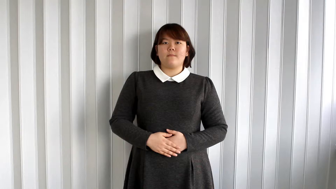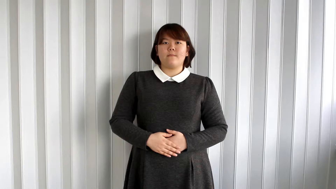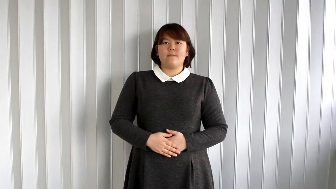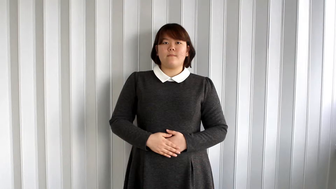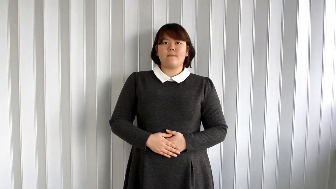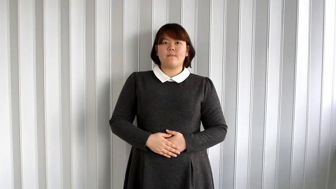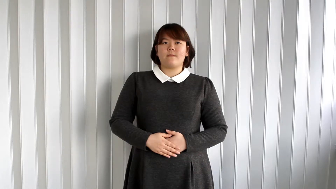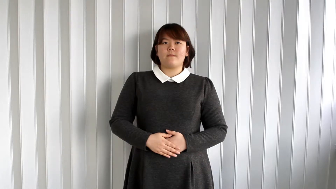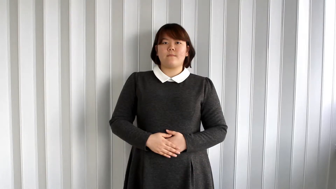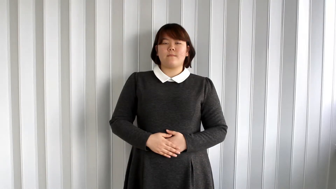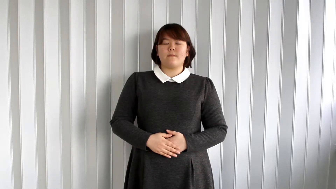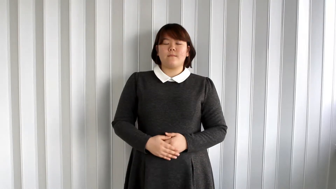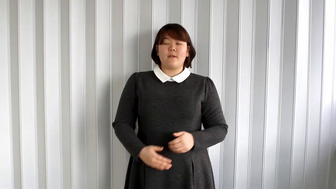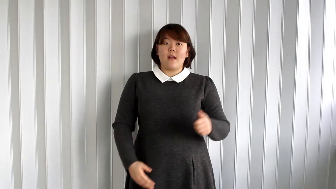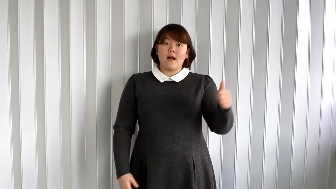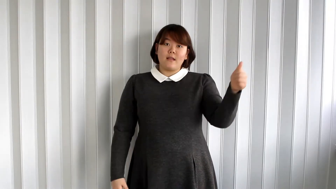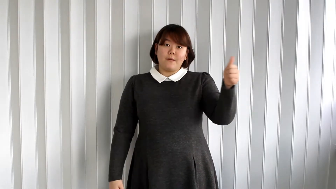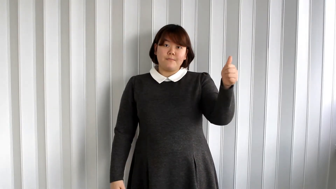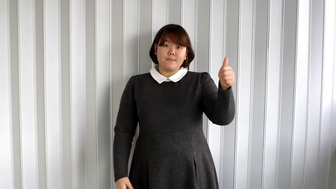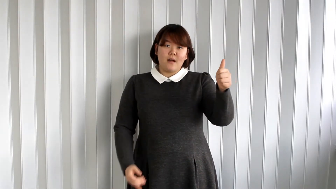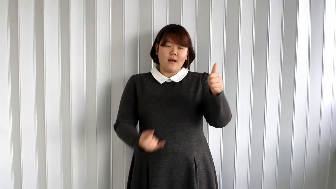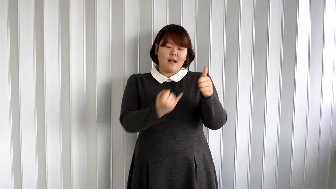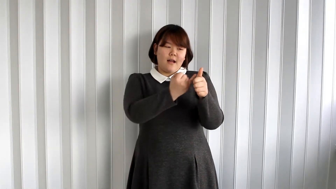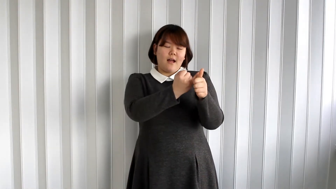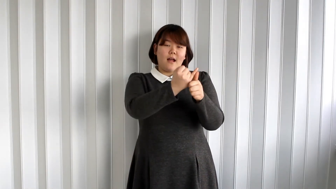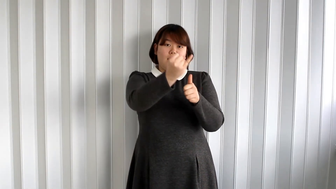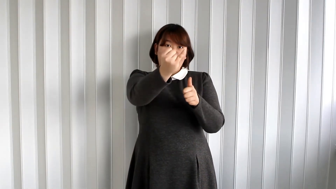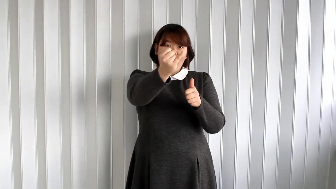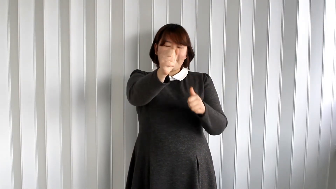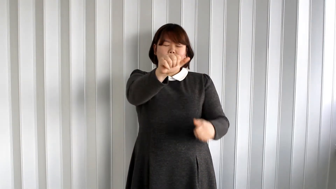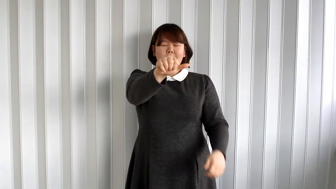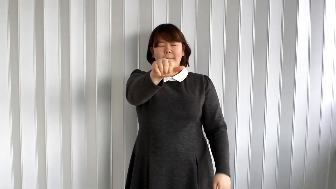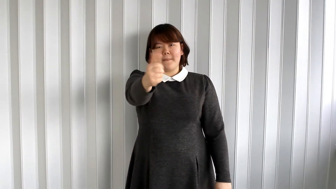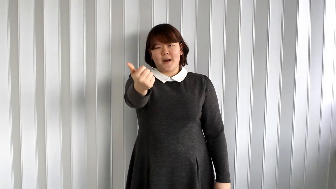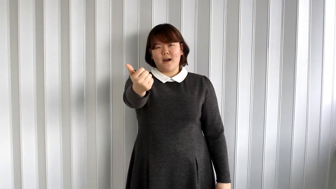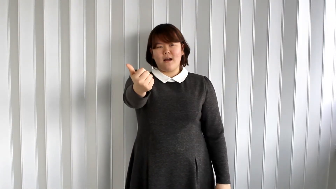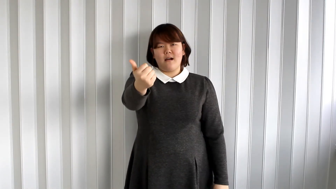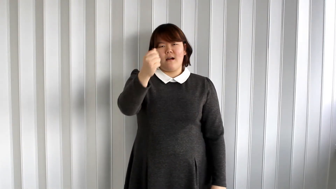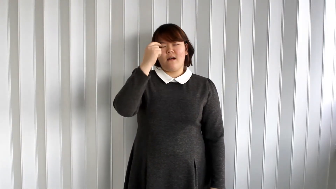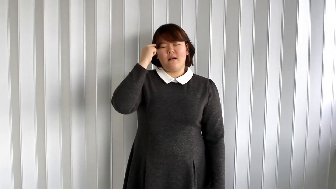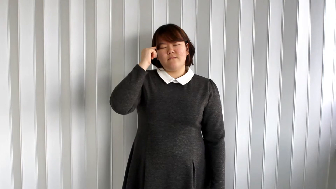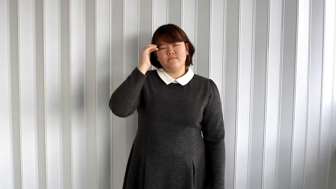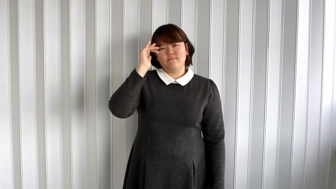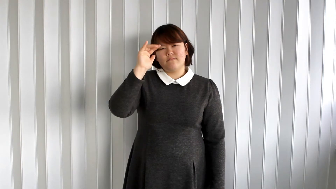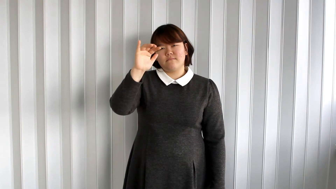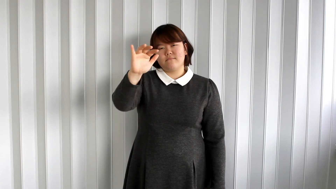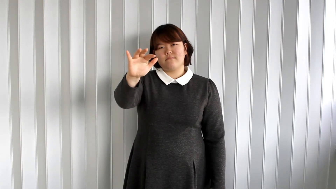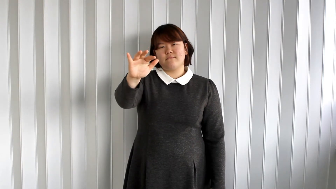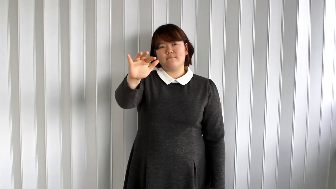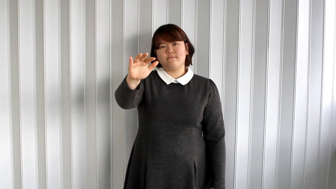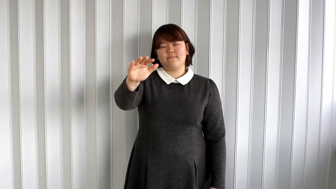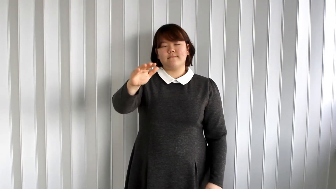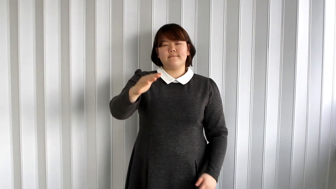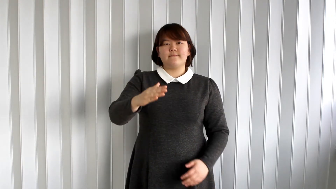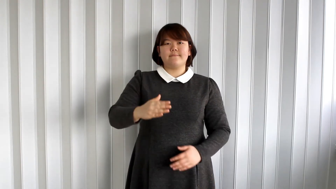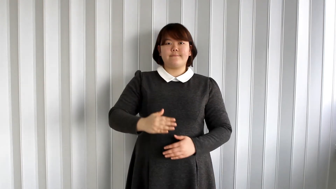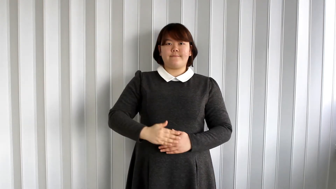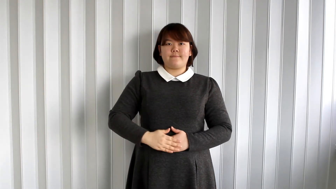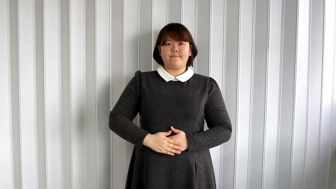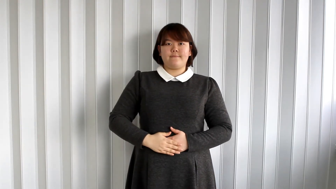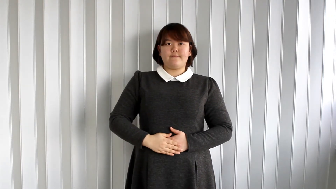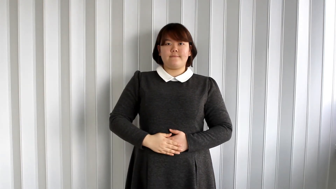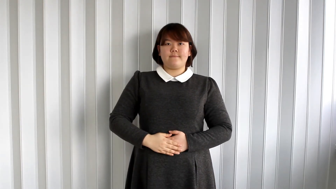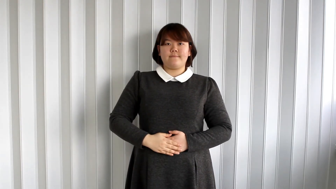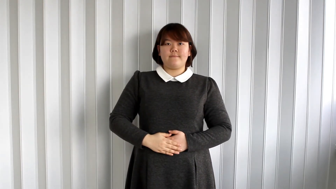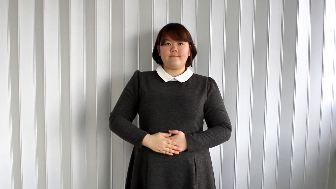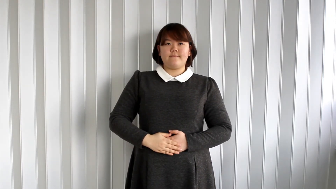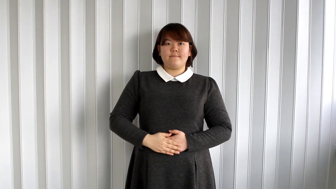그는죽은아내가그리웠다